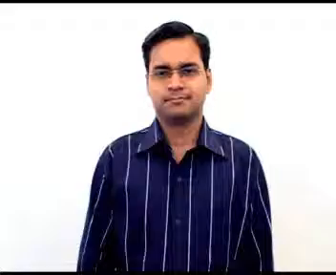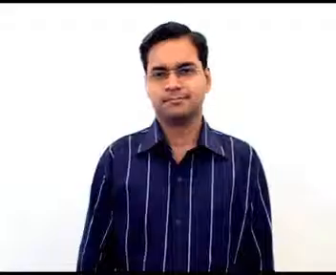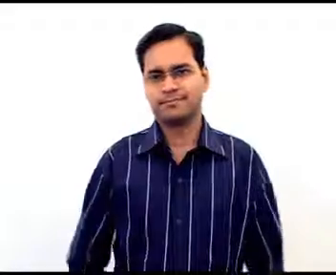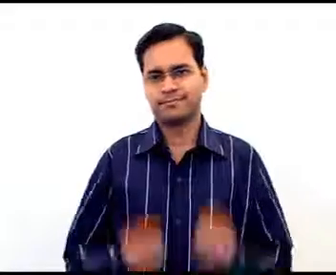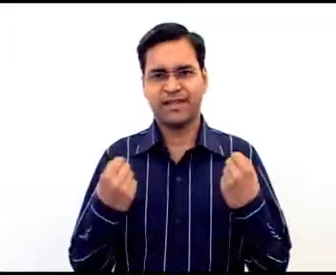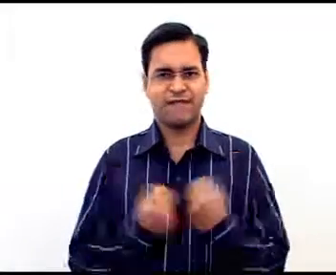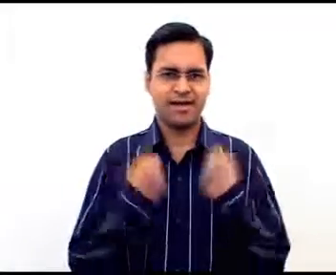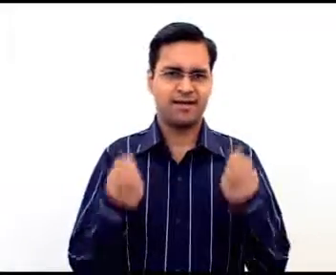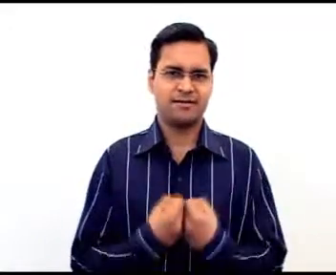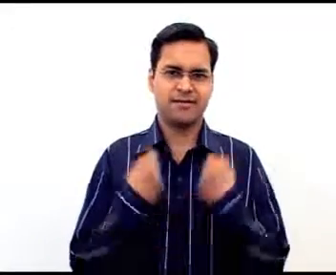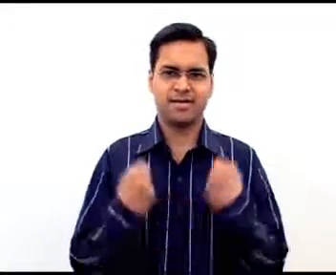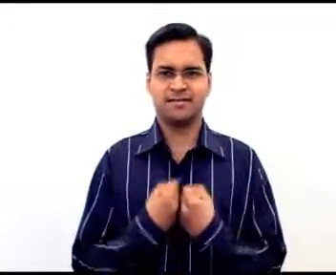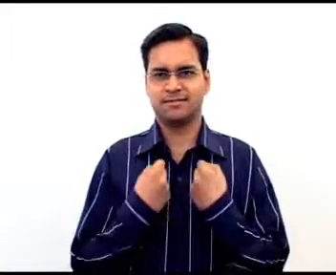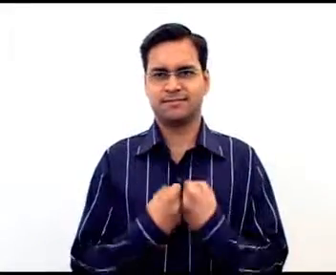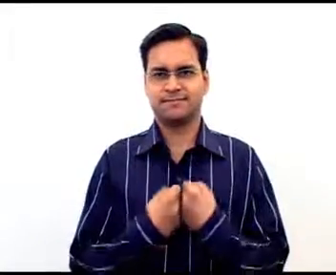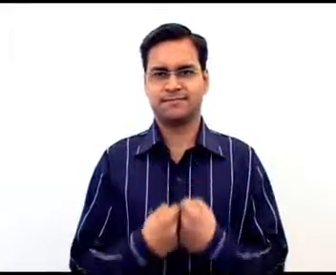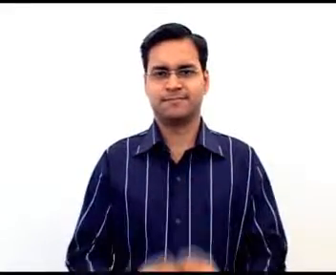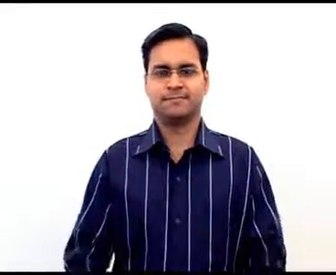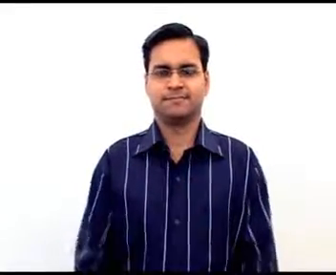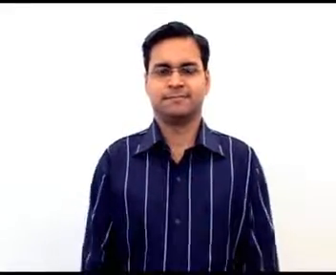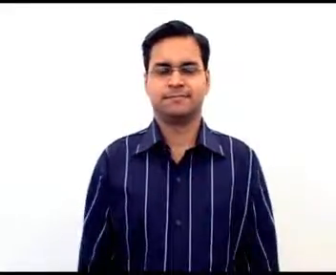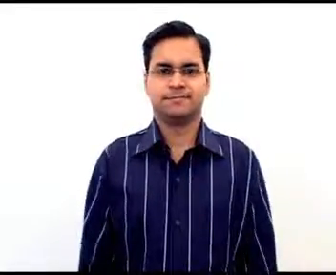ਲੜਨਾ